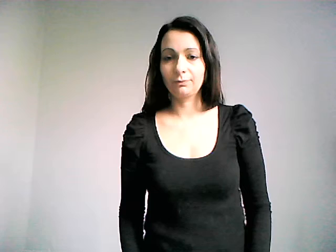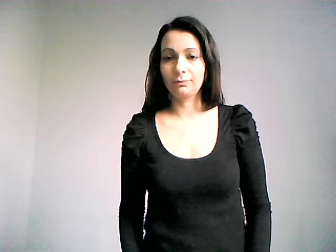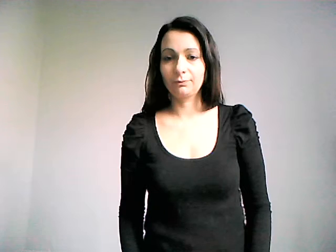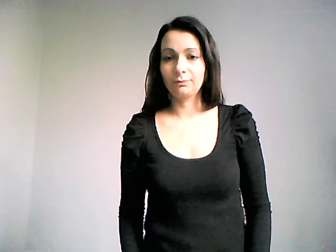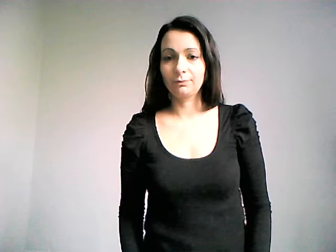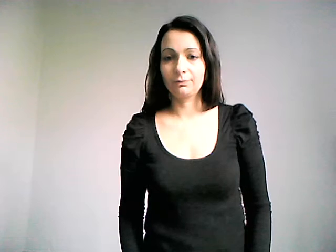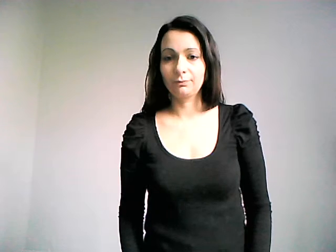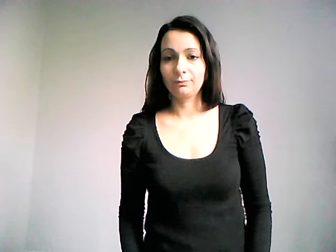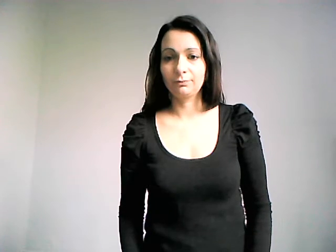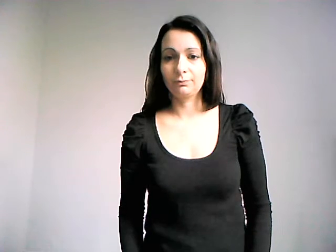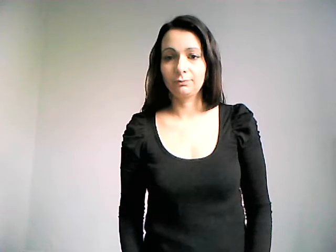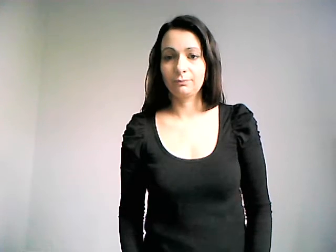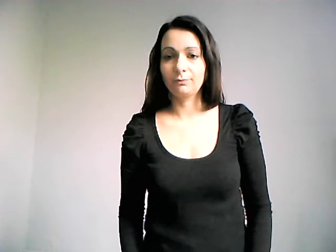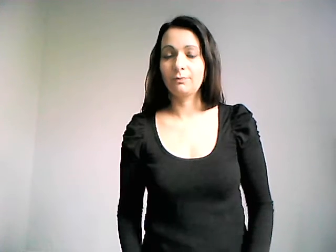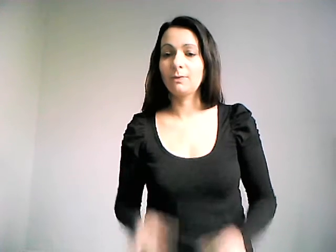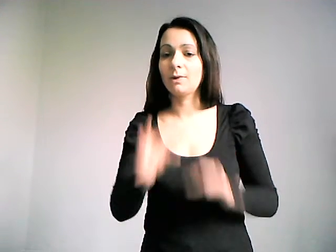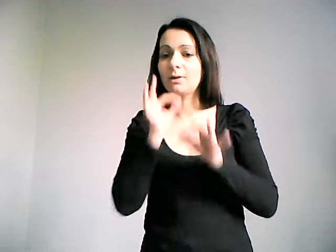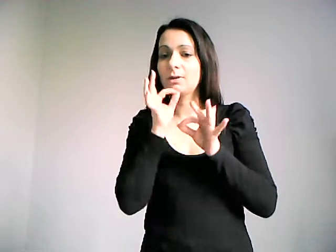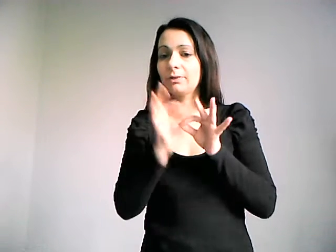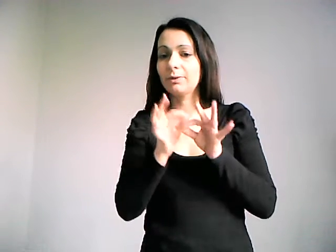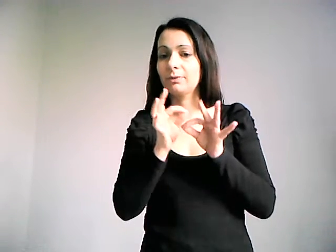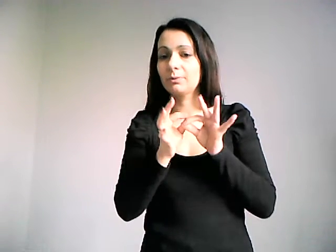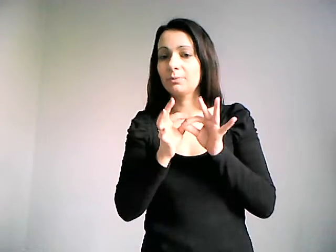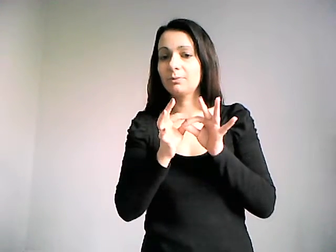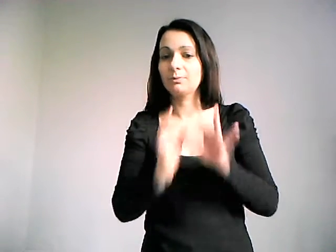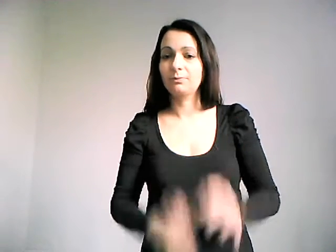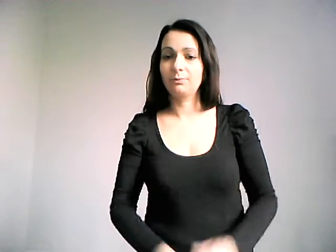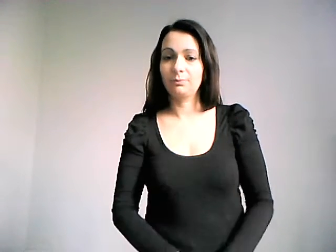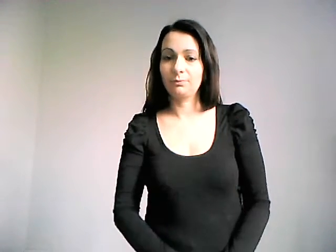Raisin